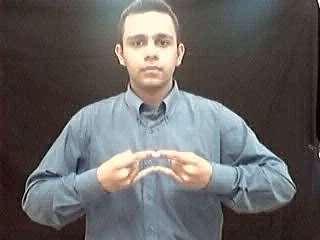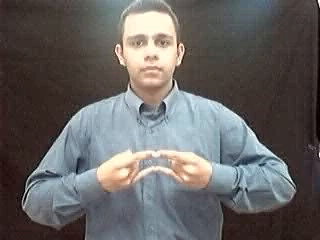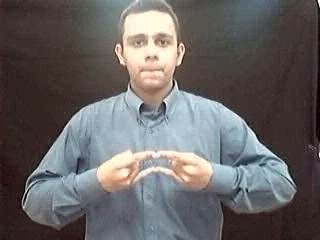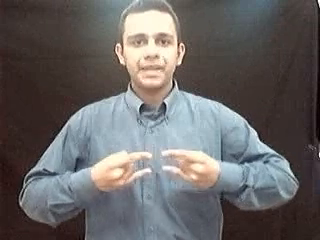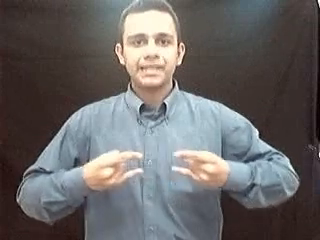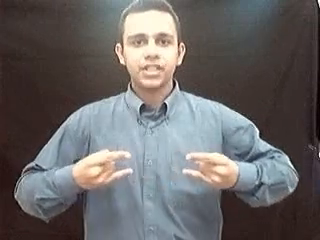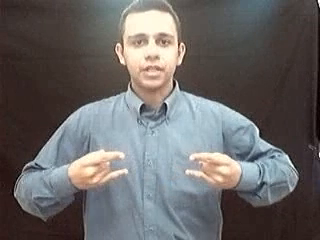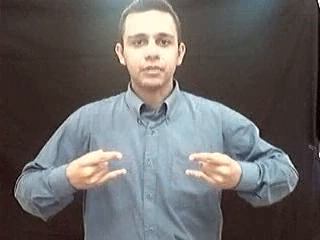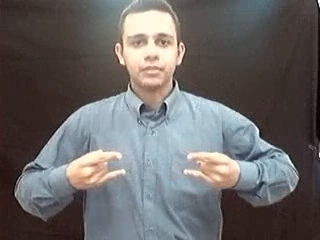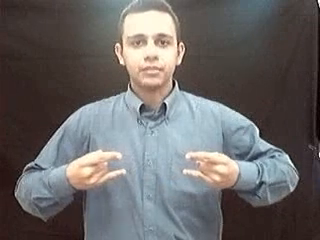passagem